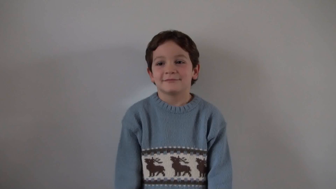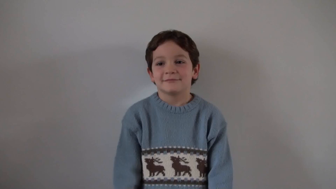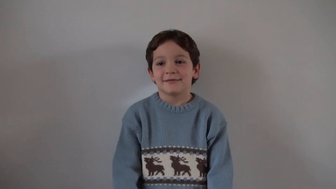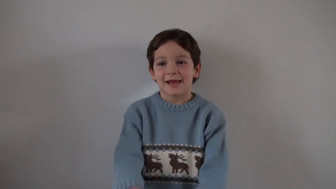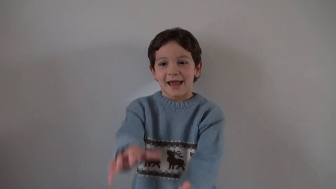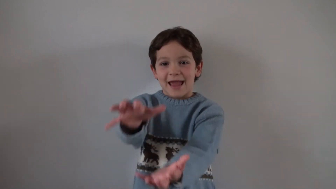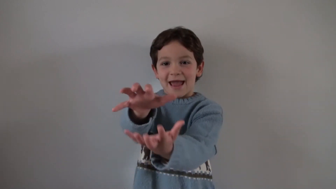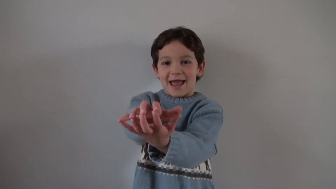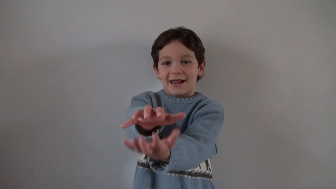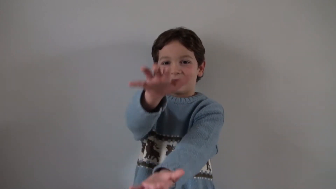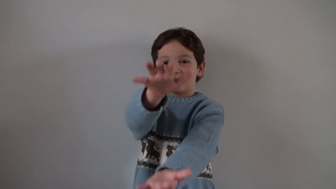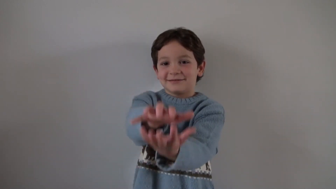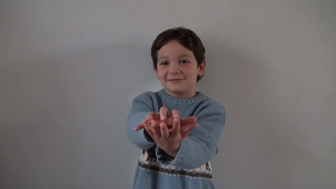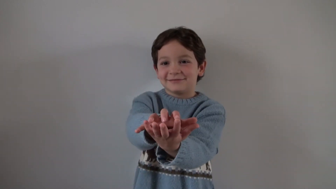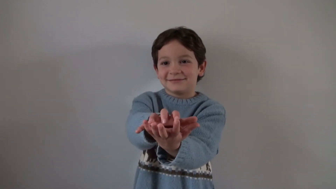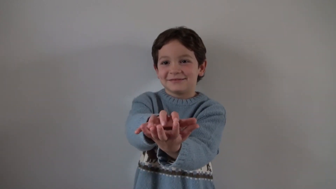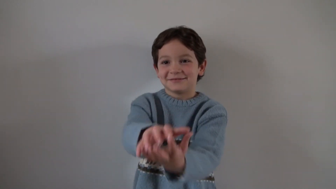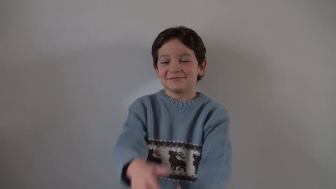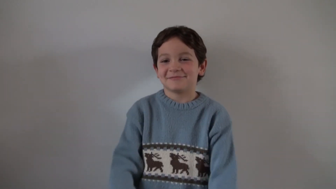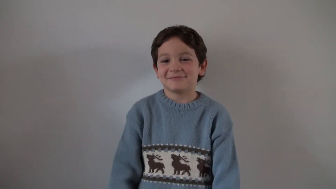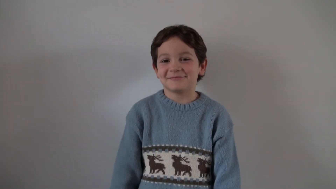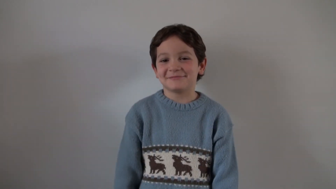Jeu : ZOO